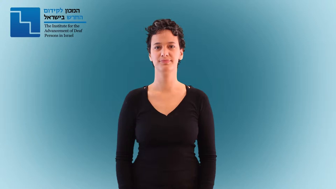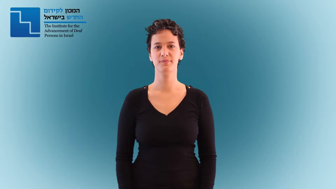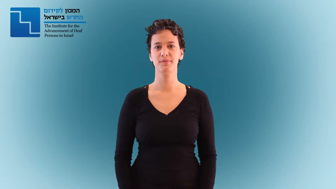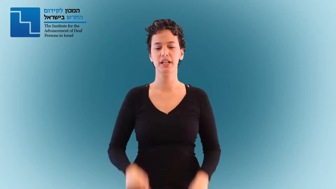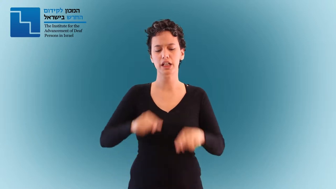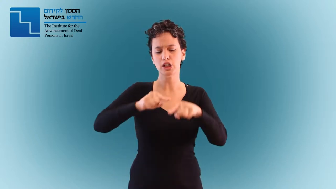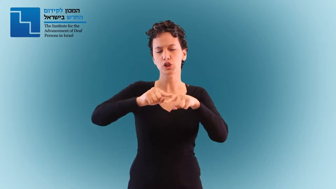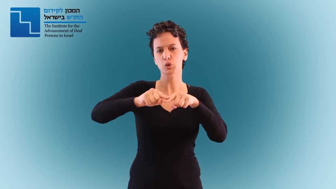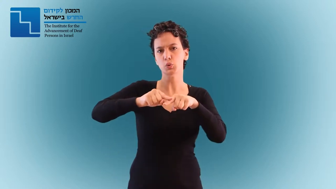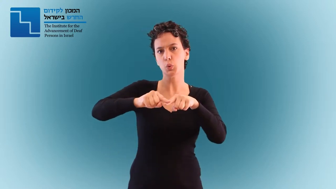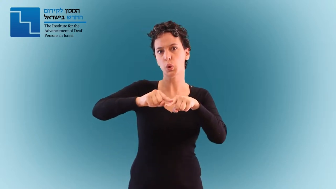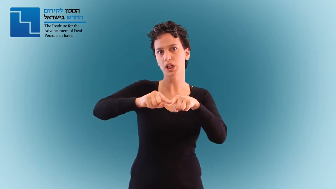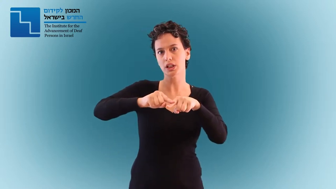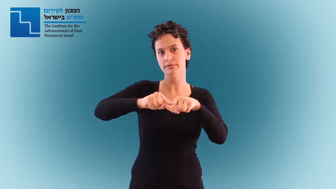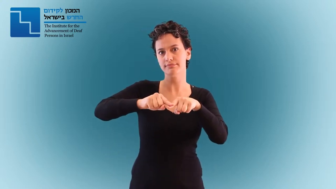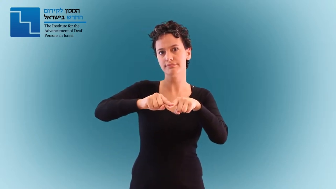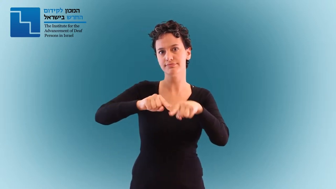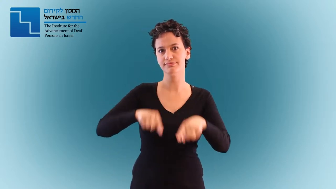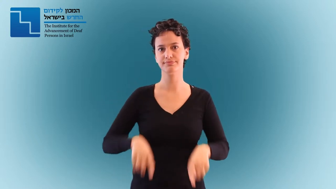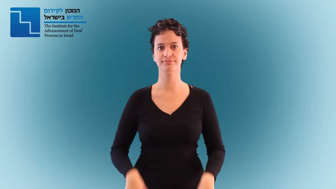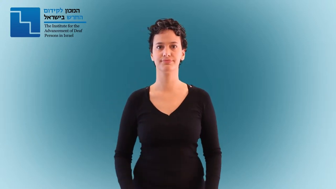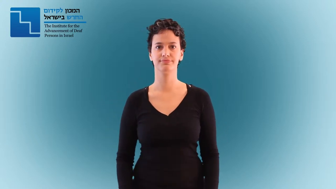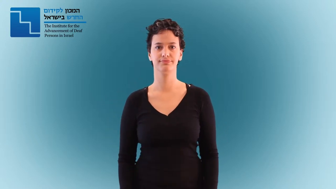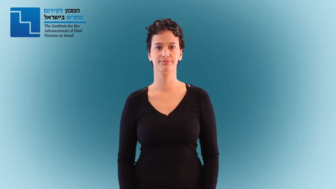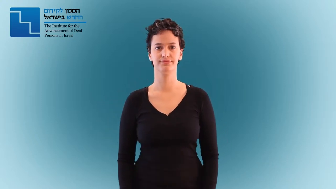סוג